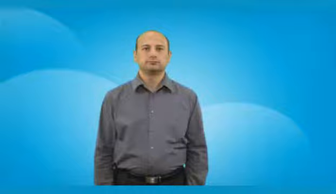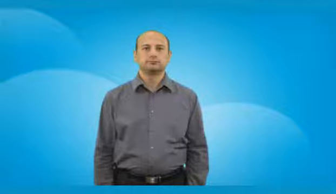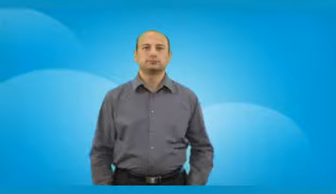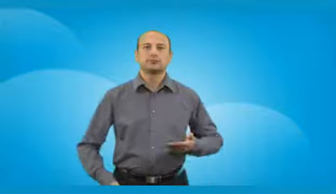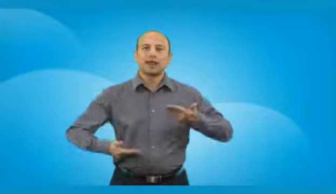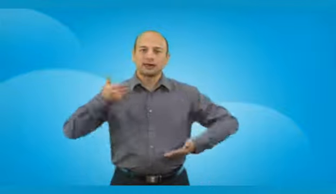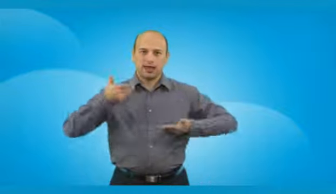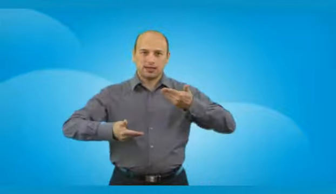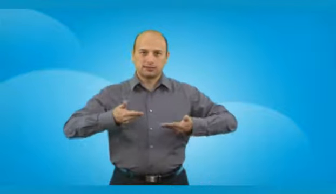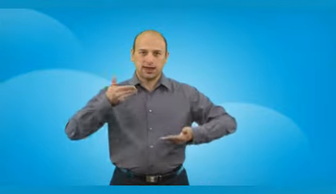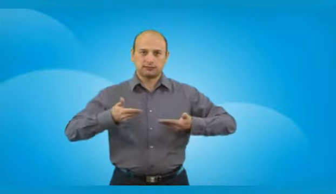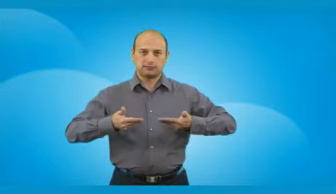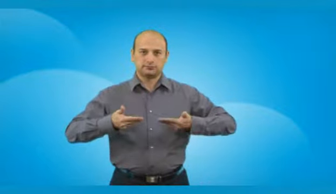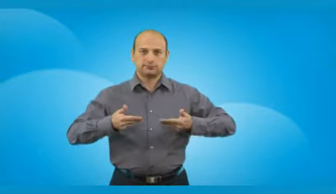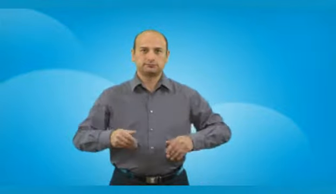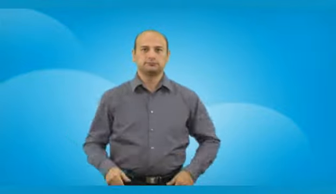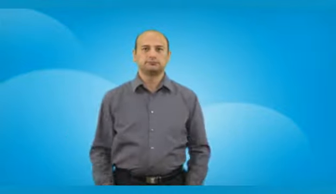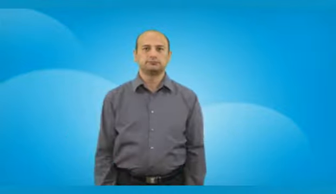Értekezlet